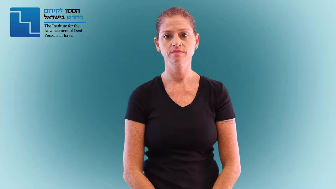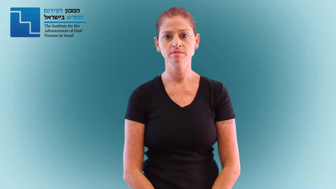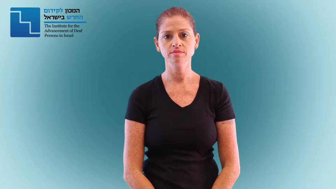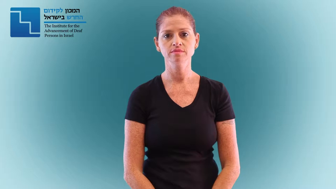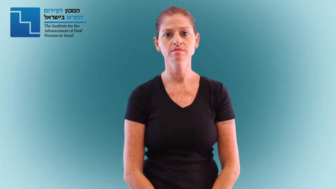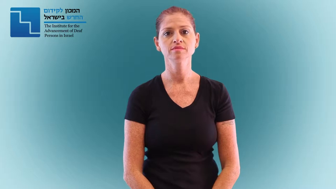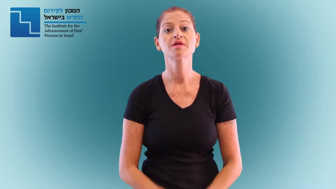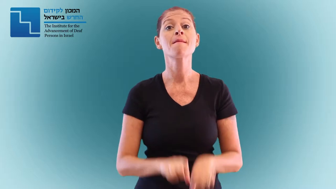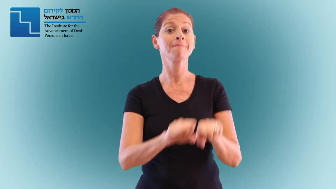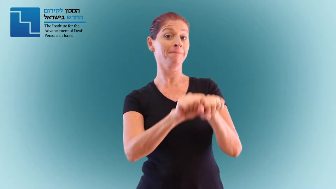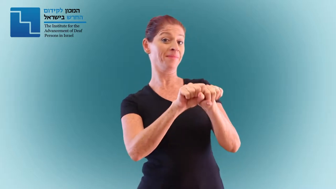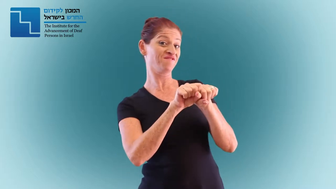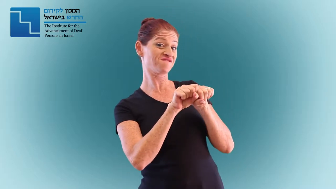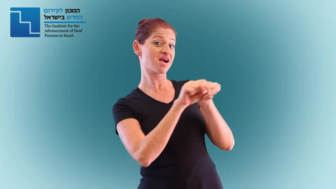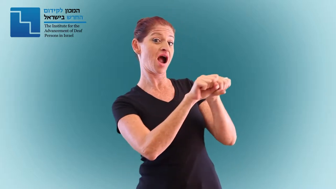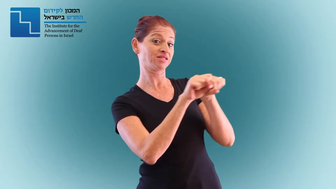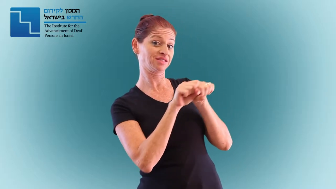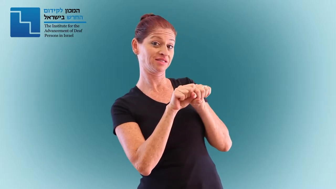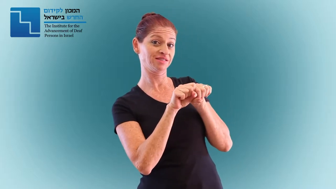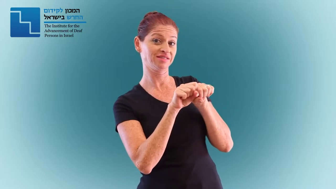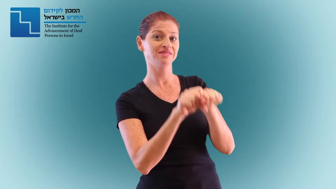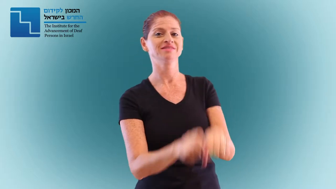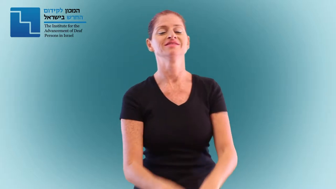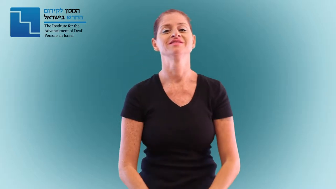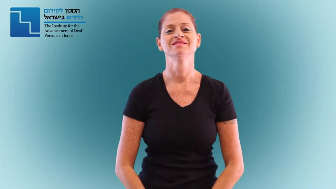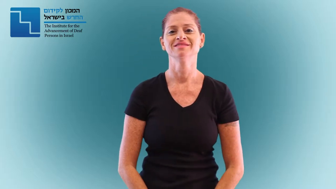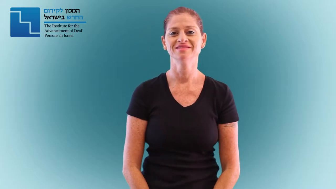מפרש